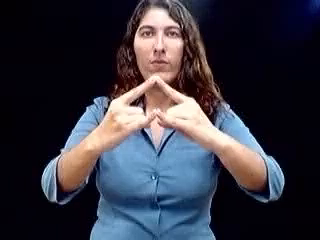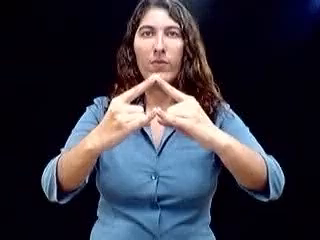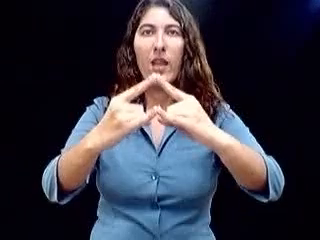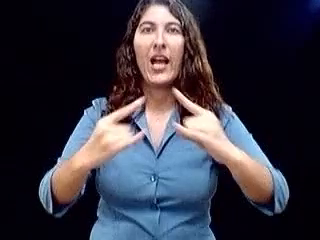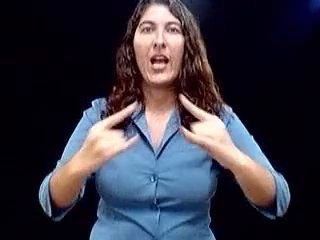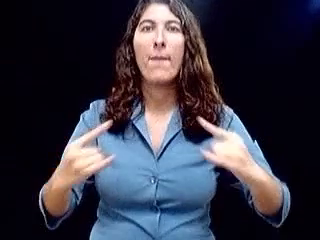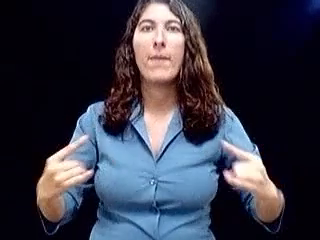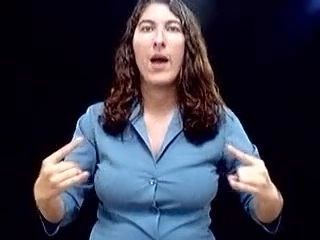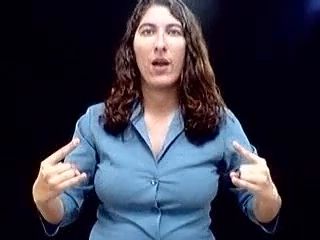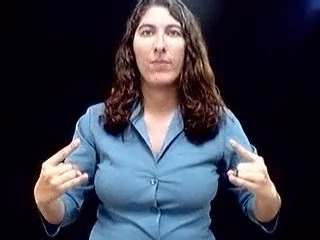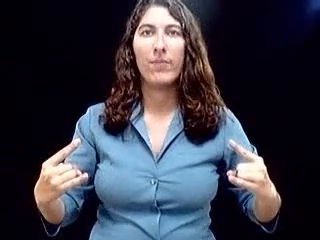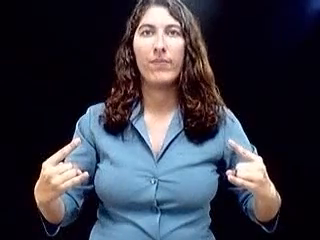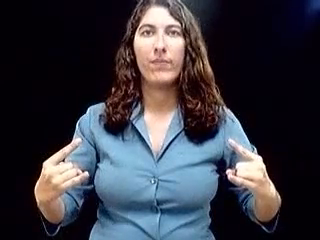acampar